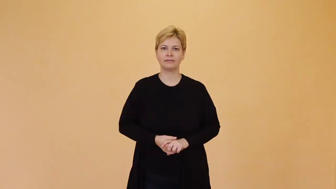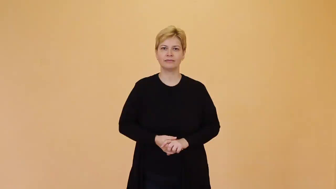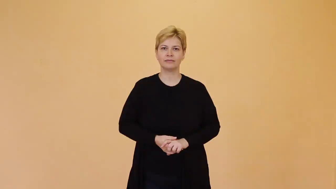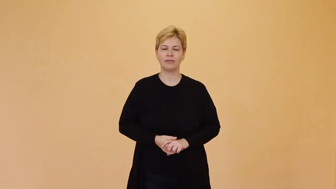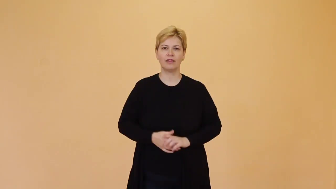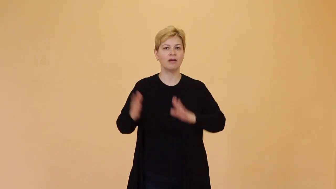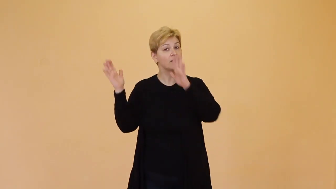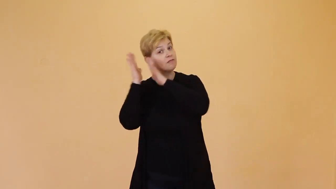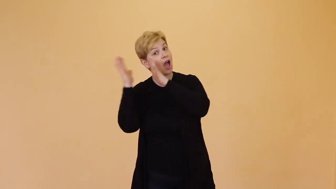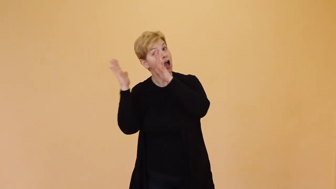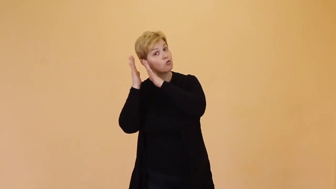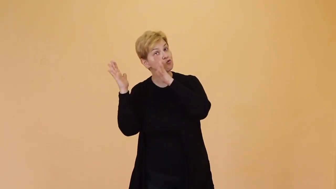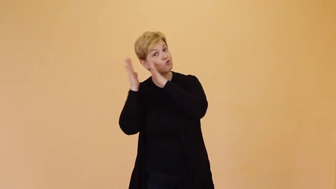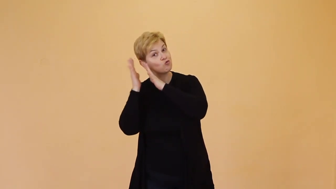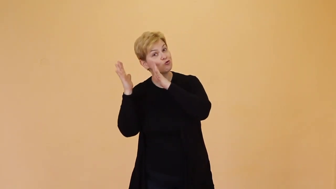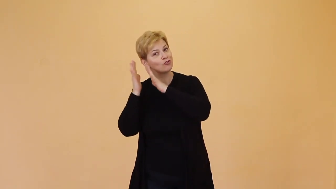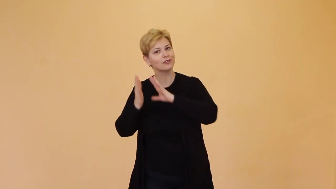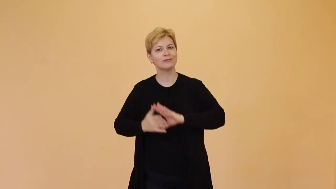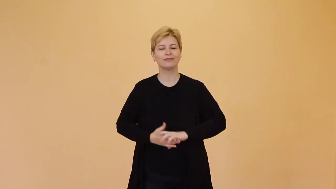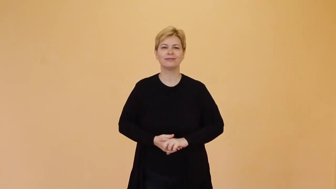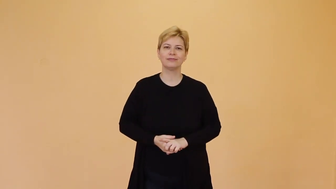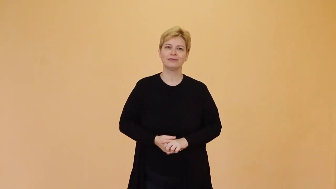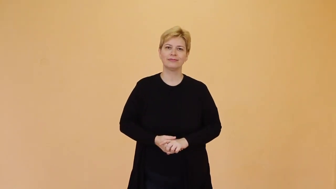vankúš